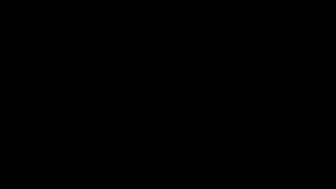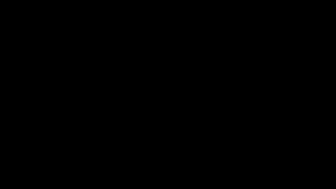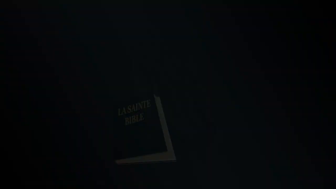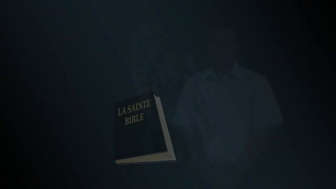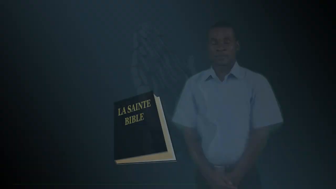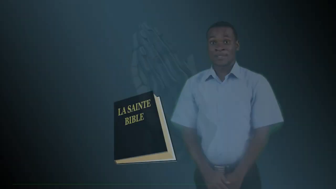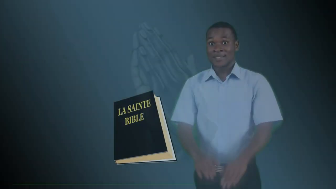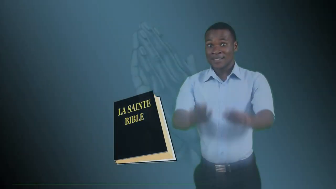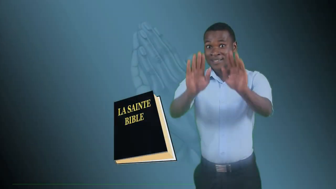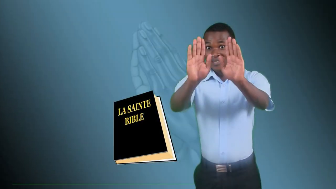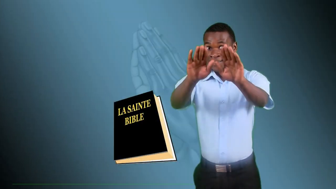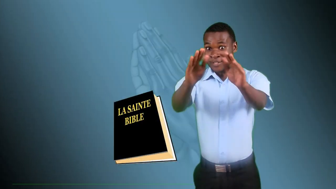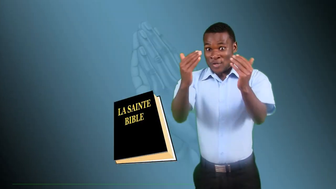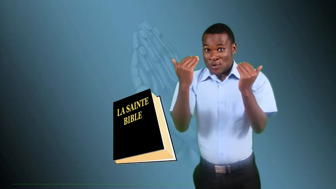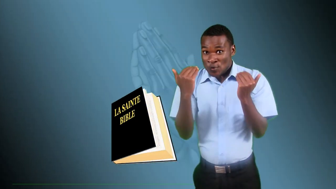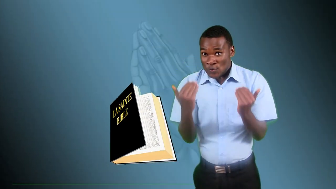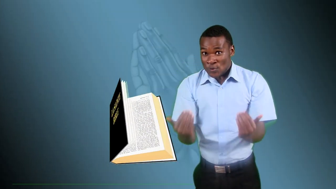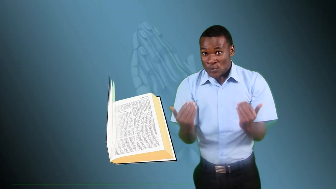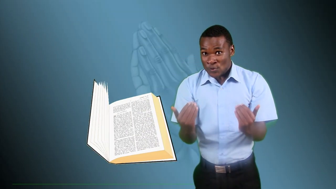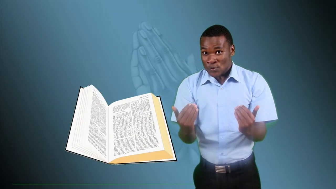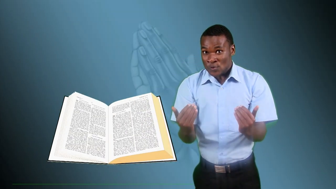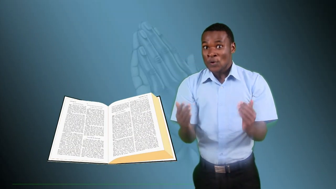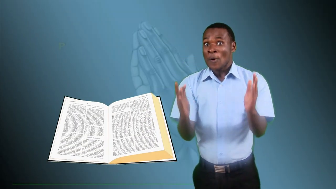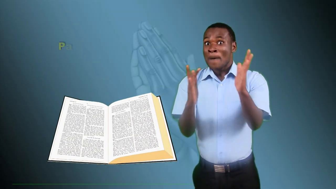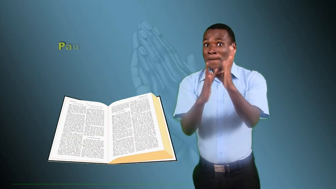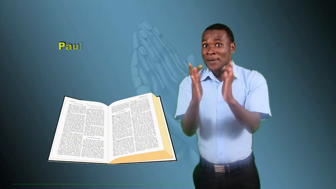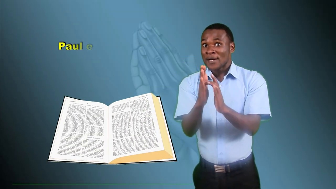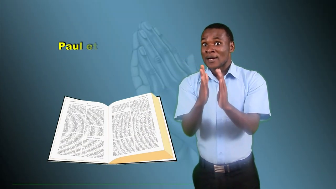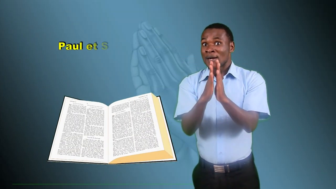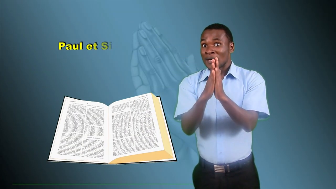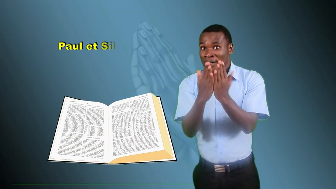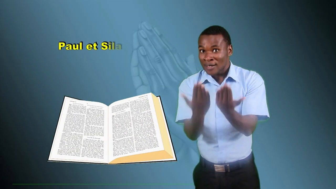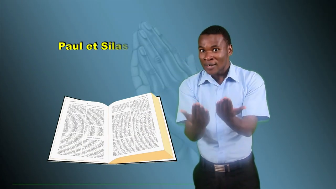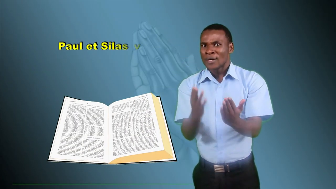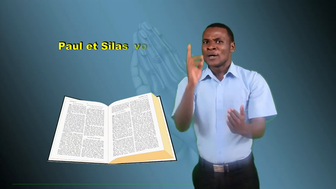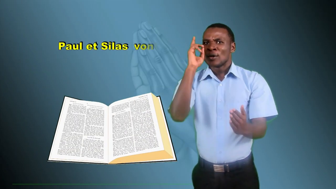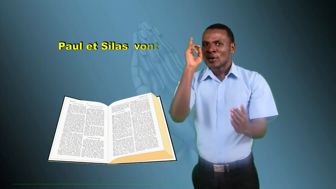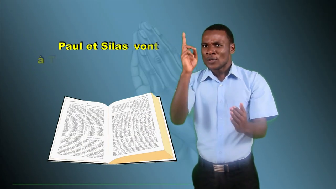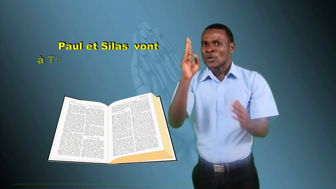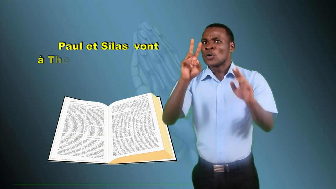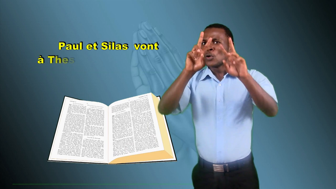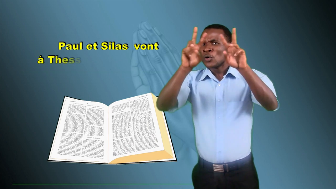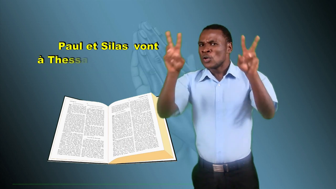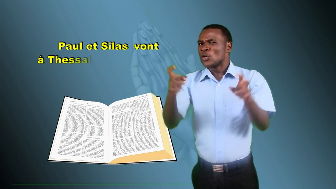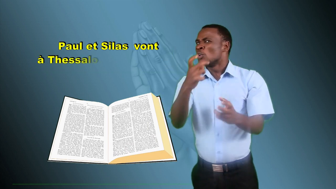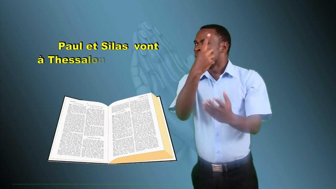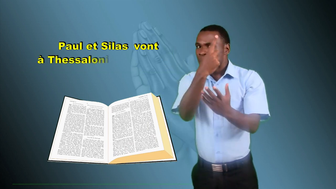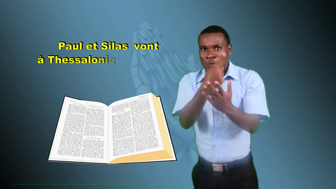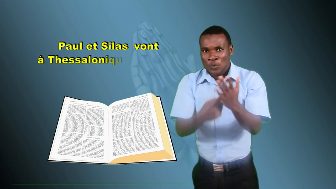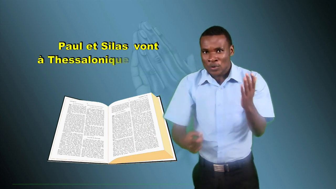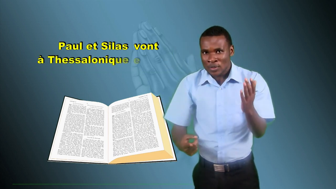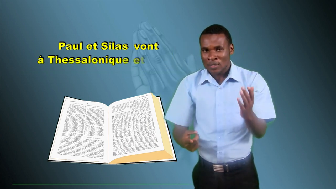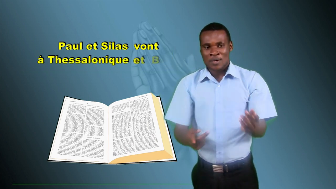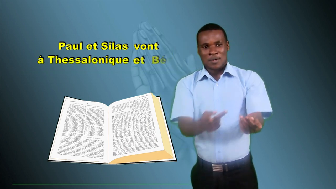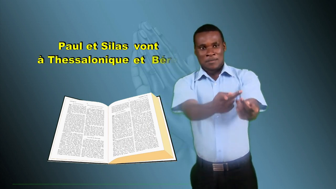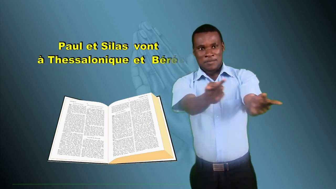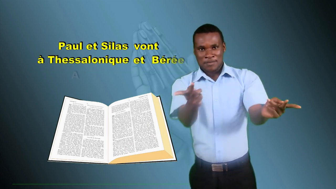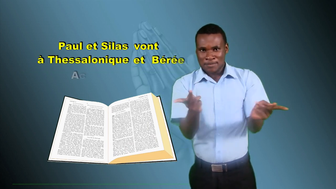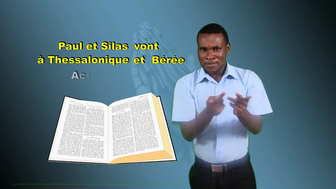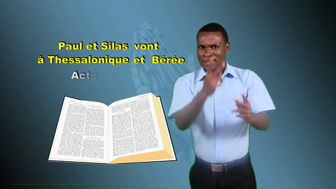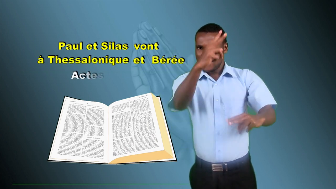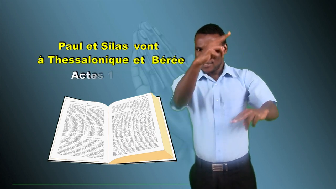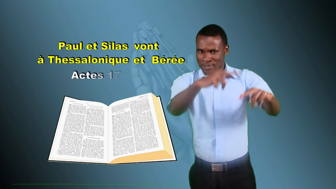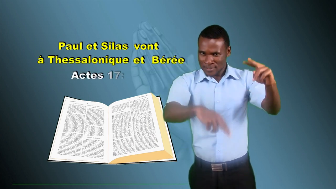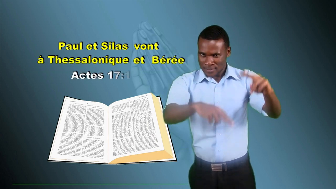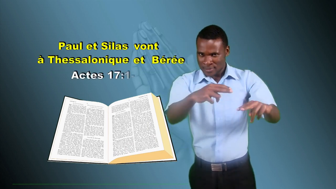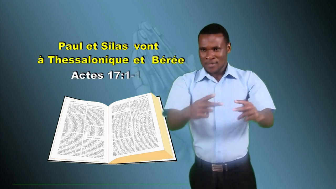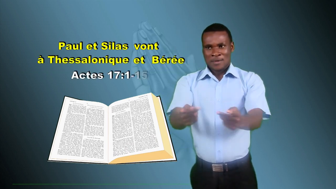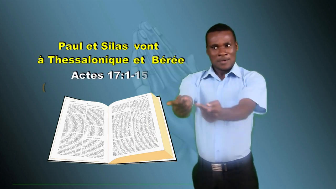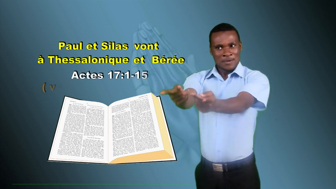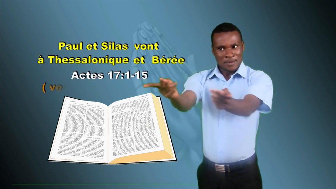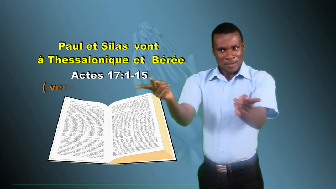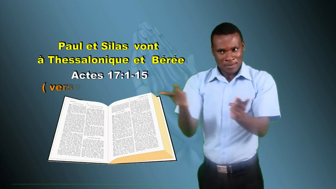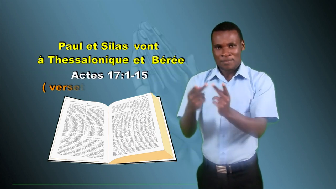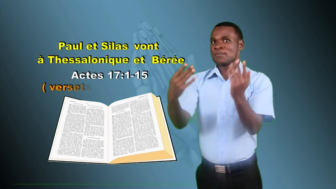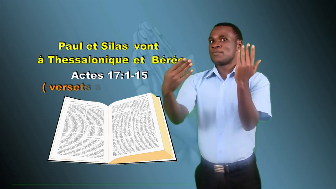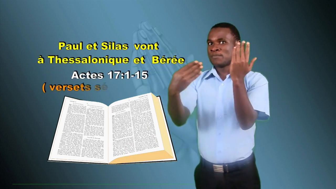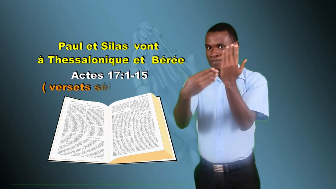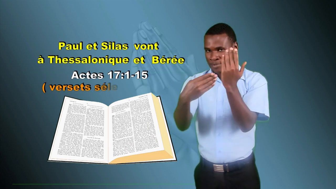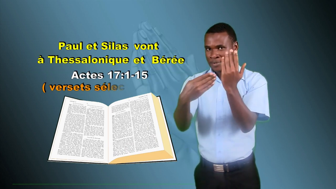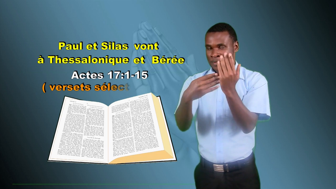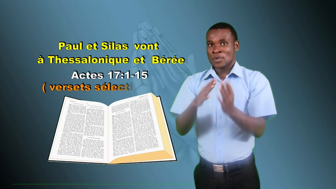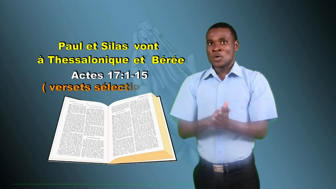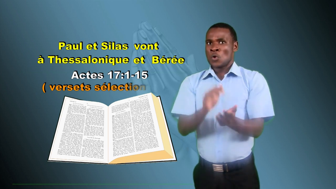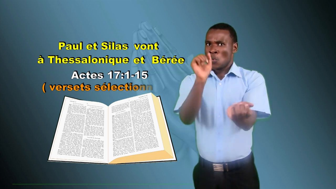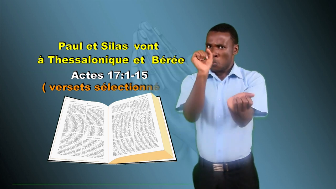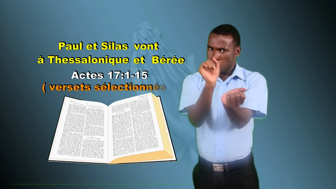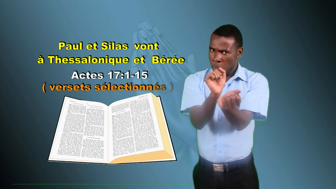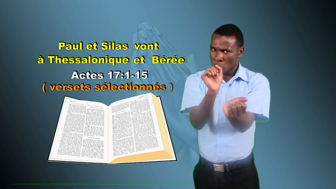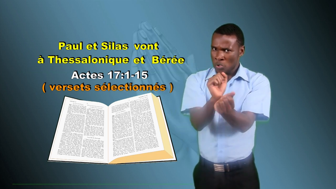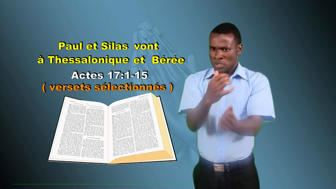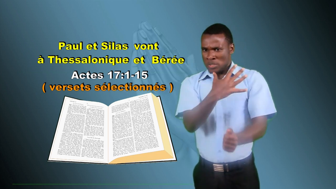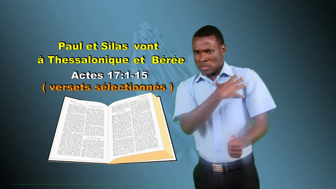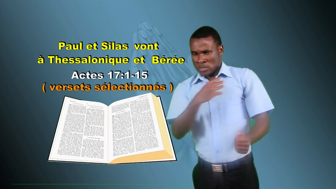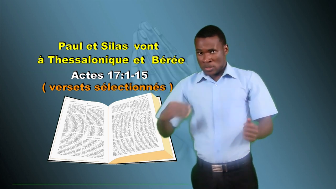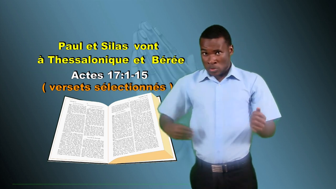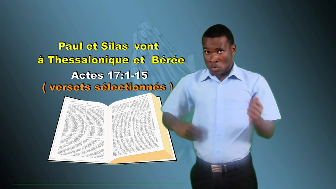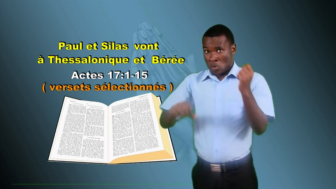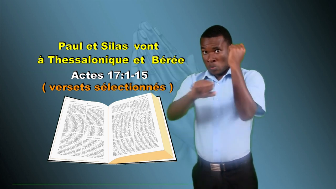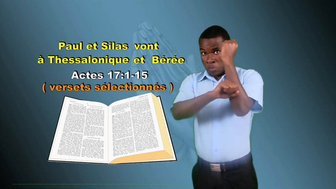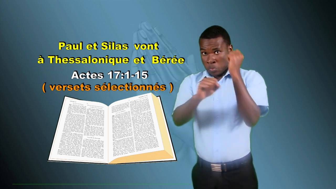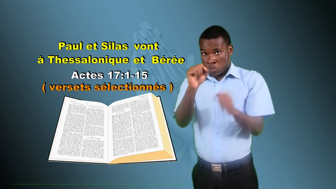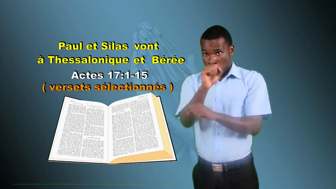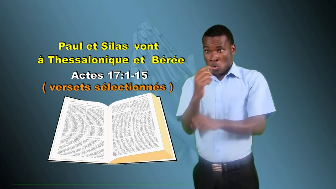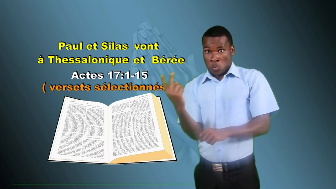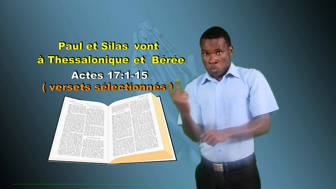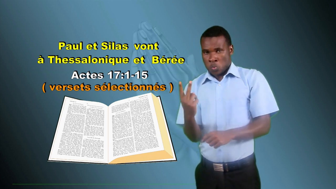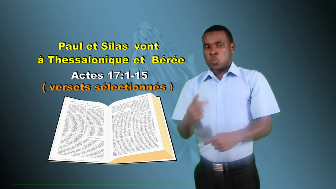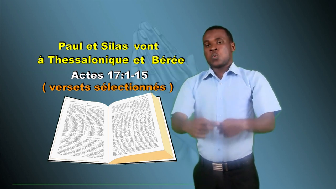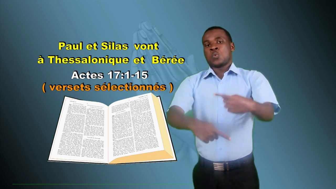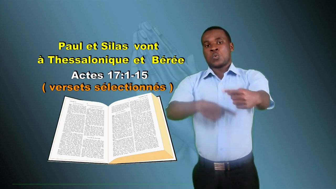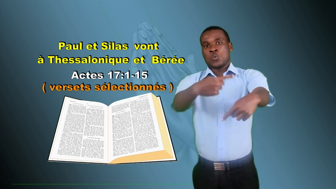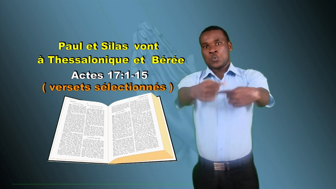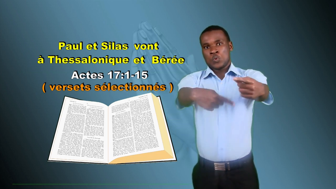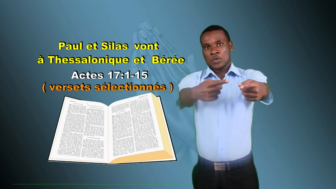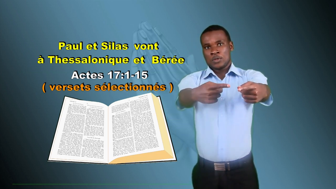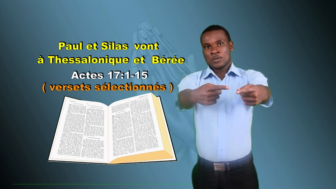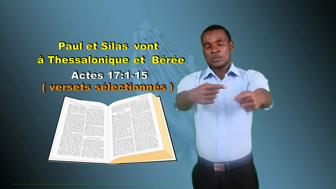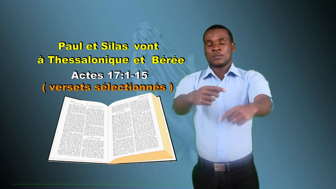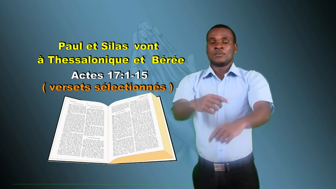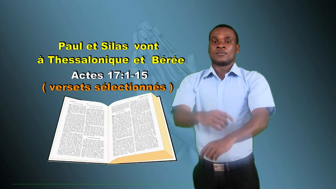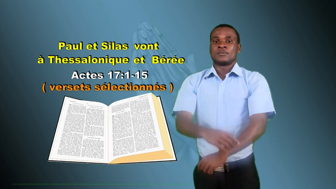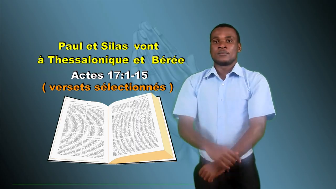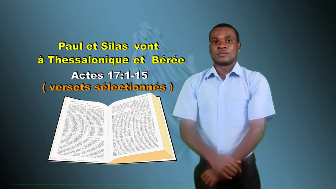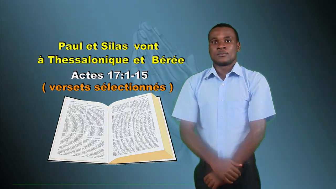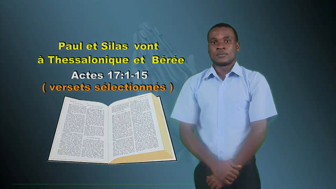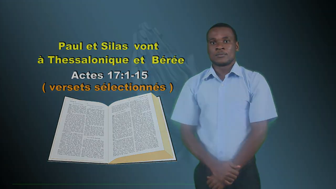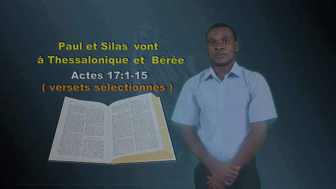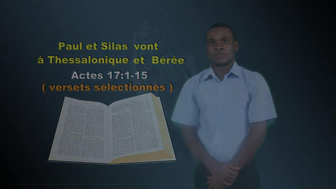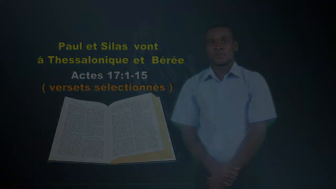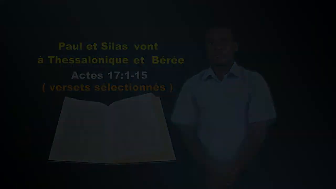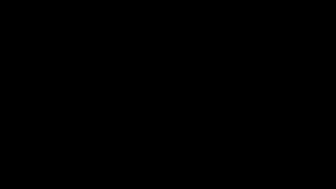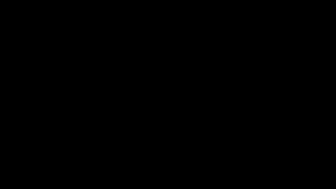Paul et Silas vont á Thessalonique et Bérée